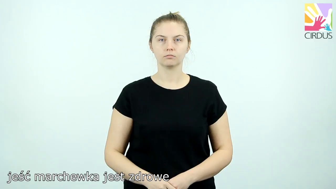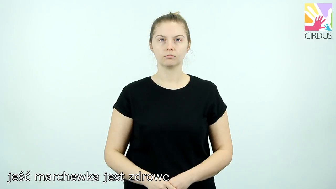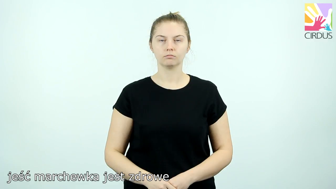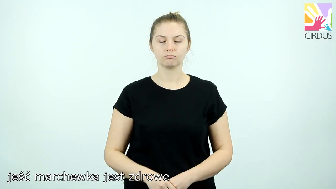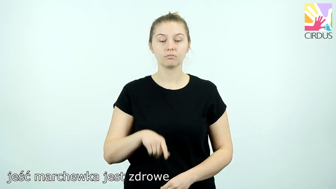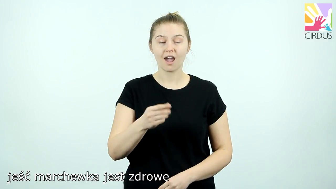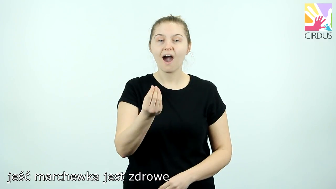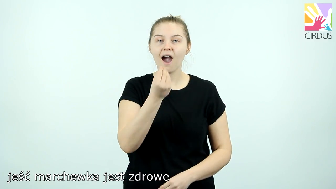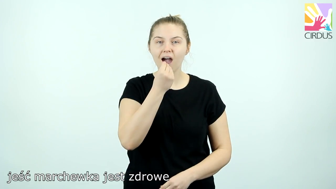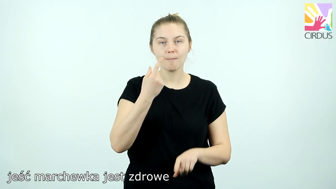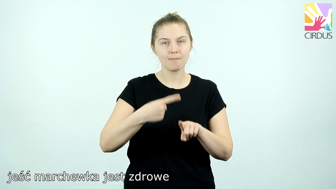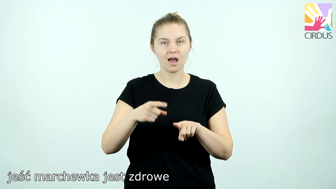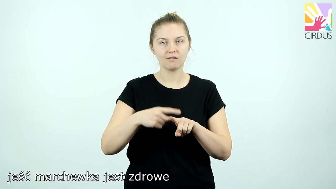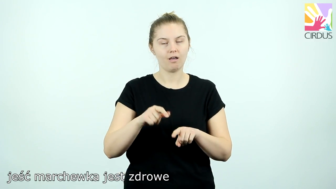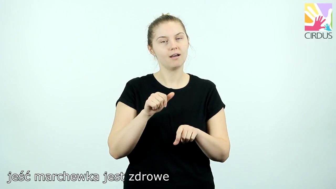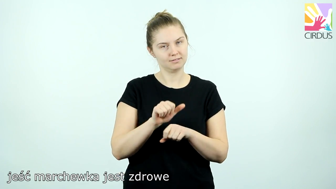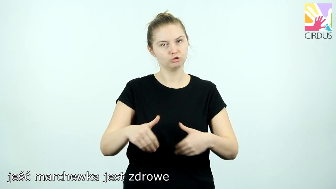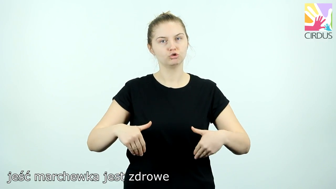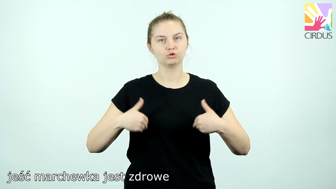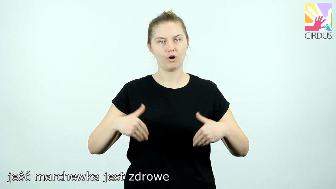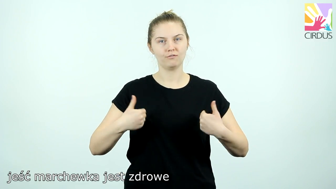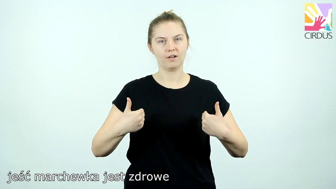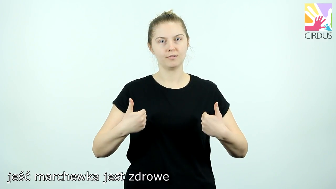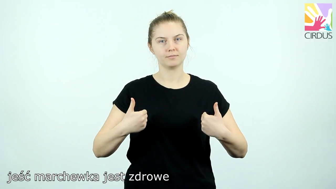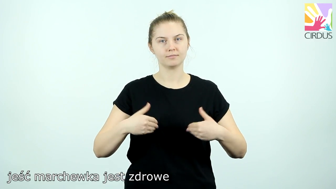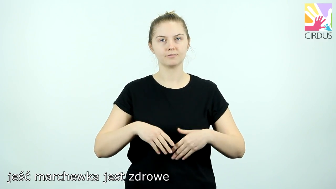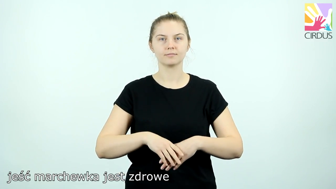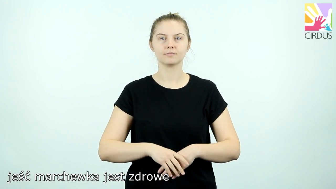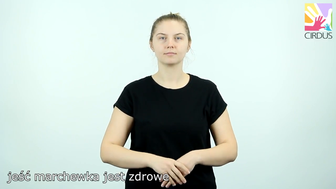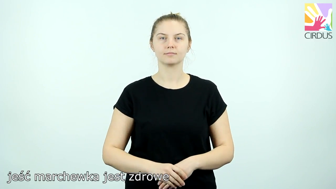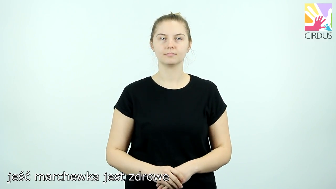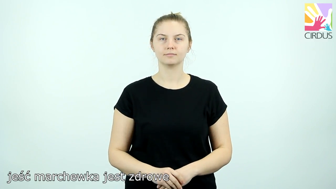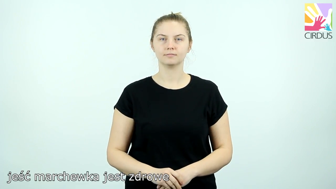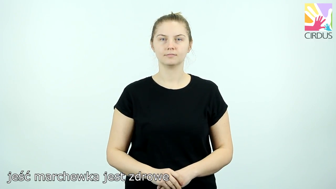jeść marchewka jest zdrowe